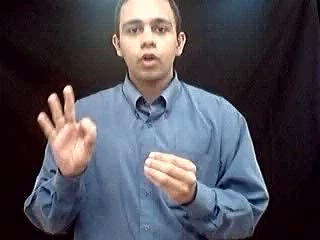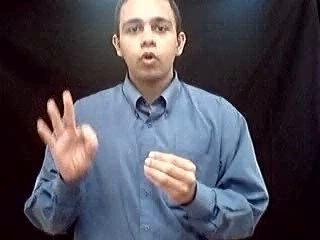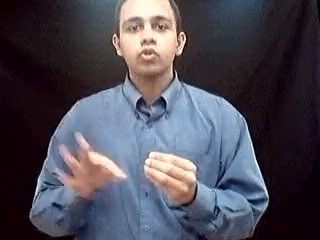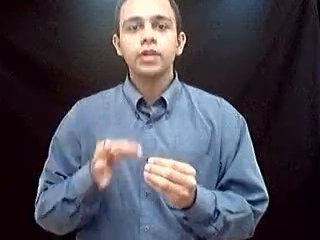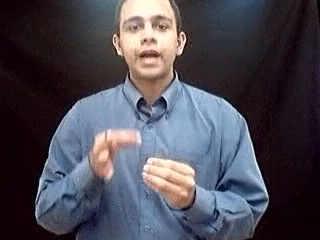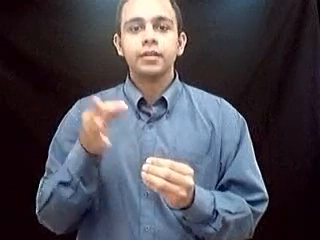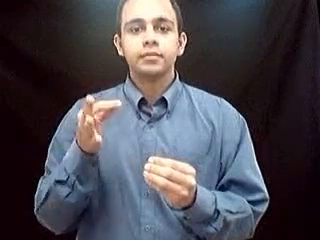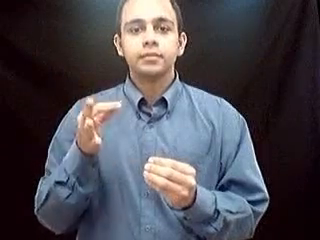costurar